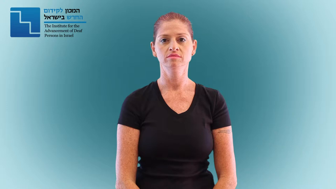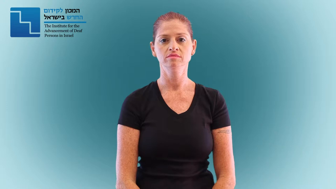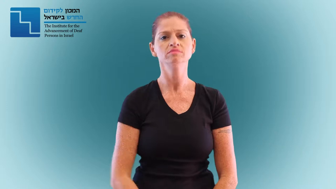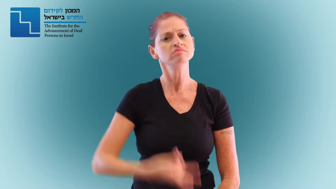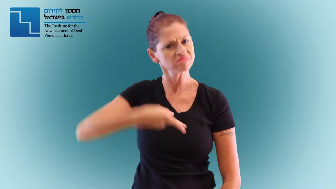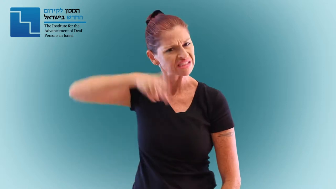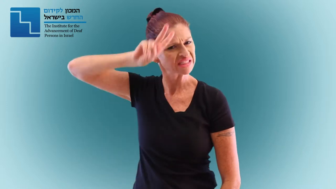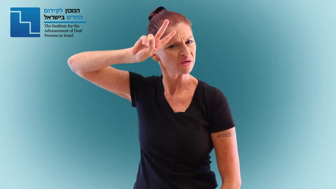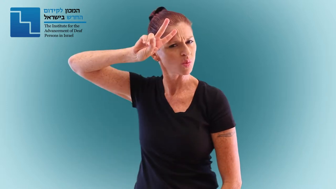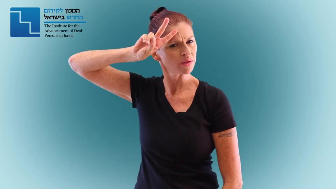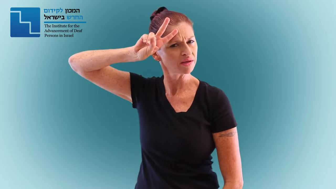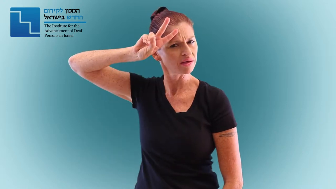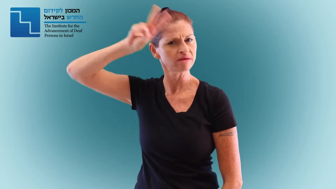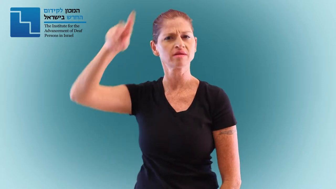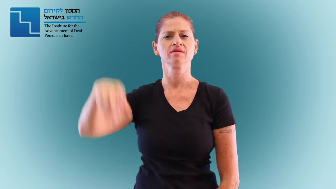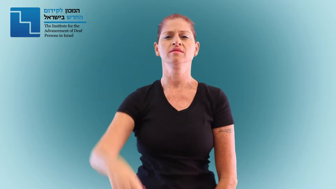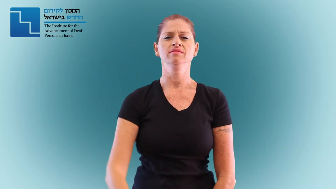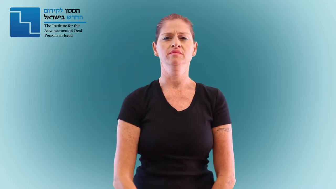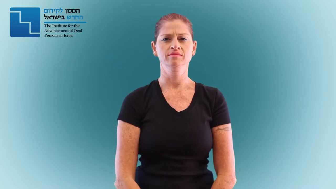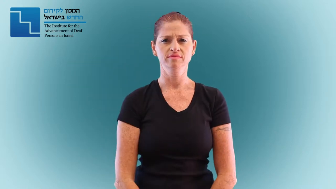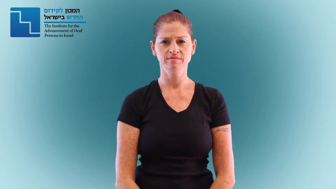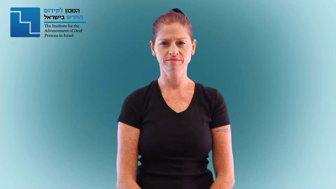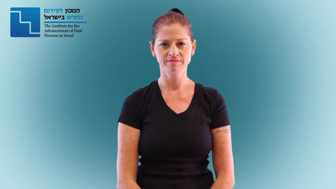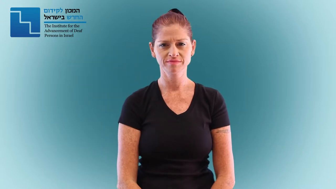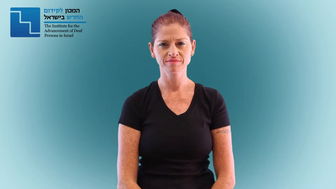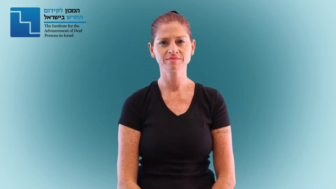סיכון